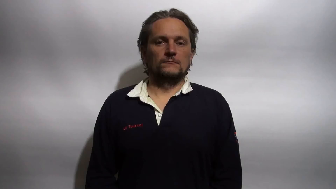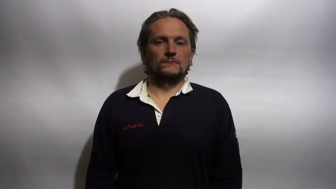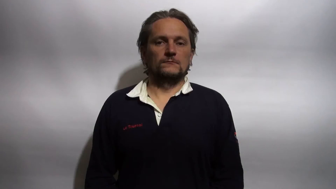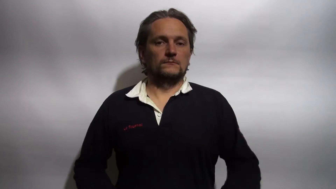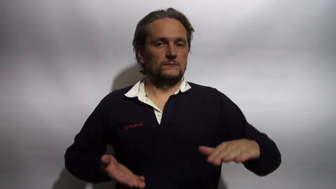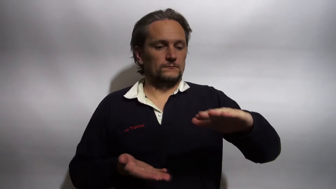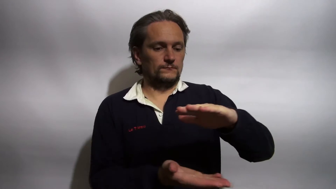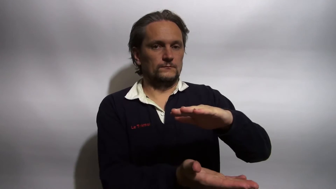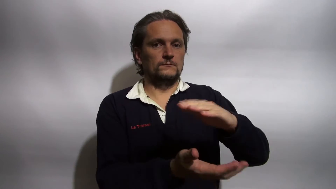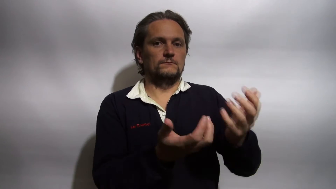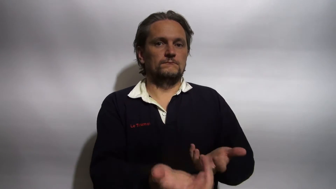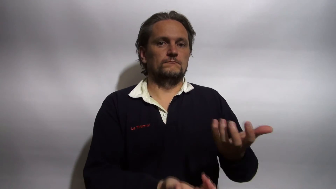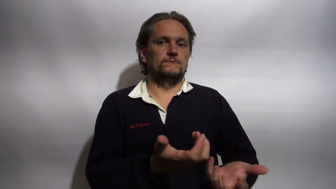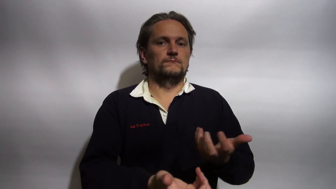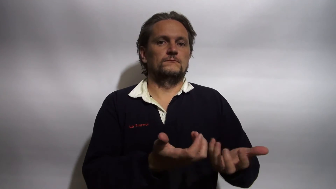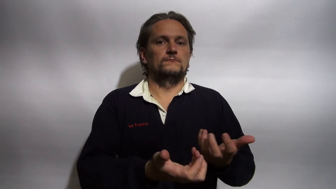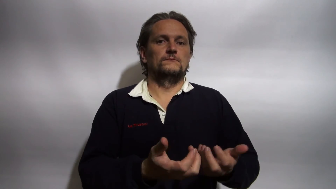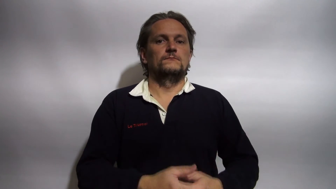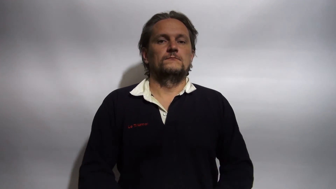Cuit au four